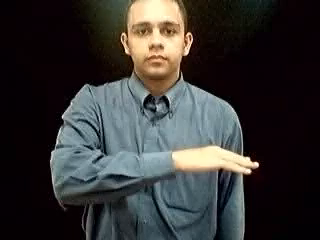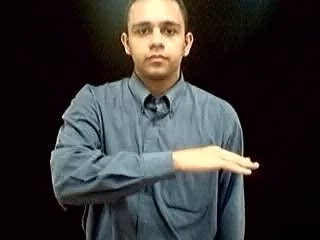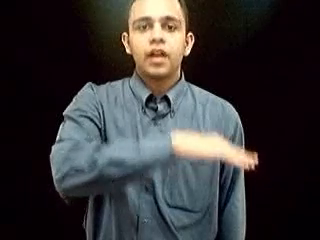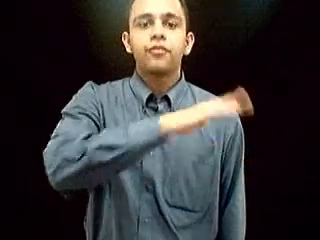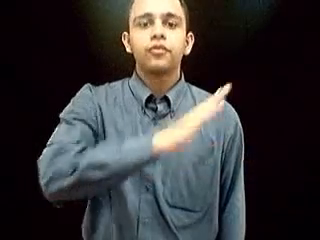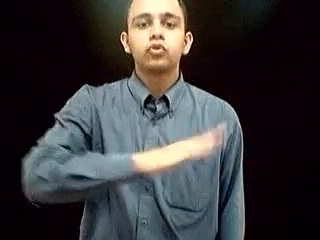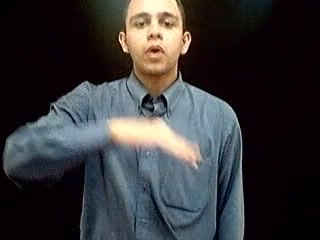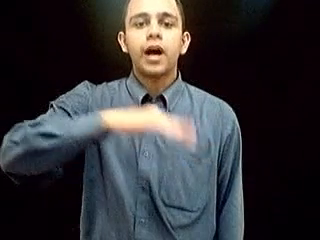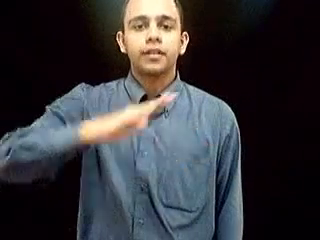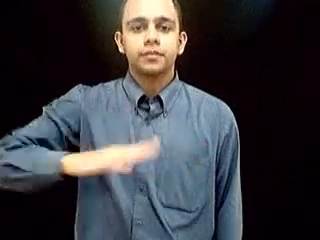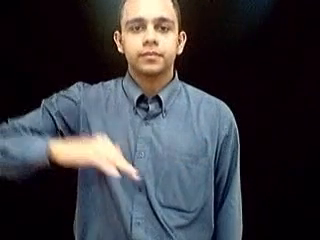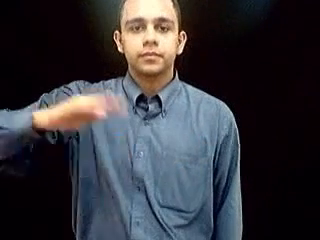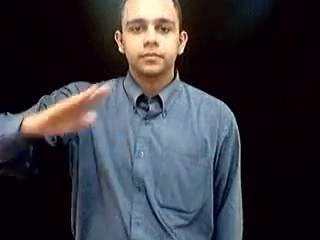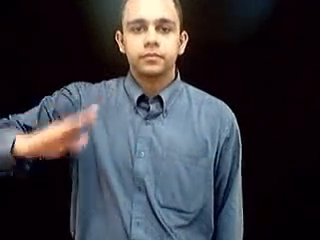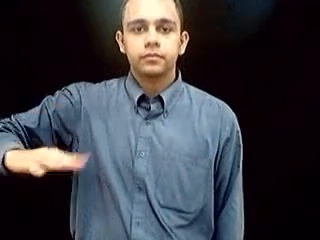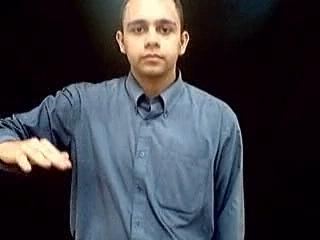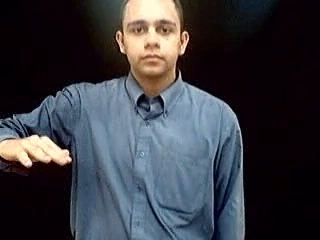flutuar